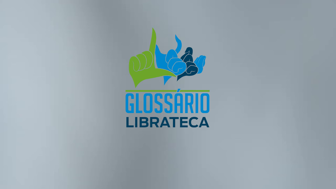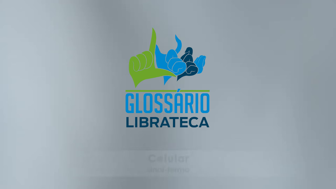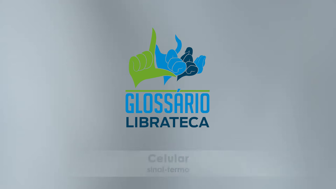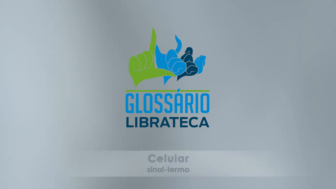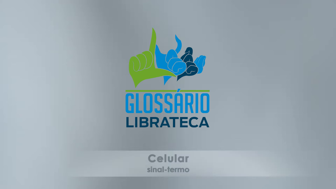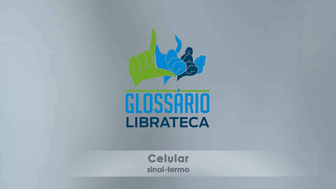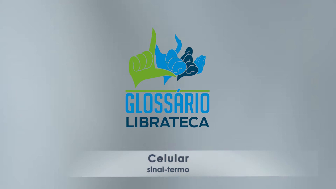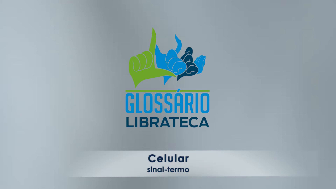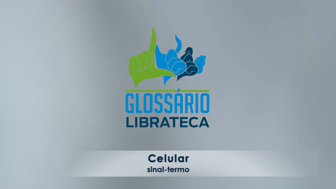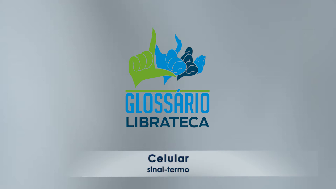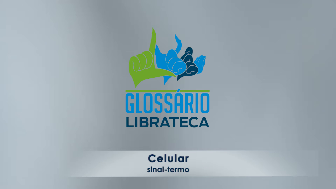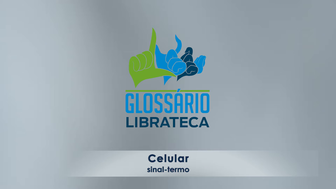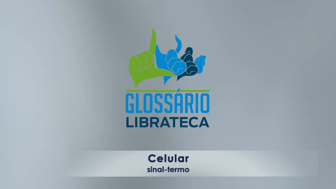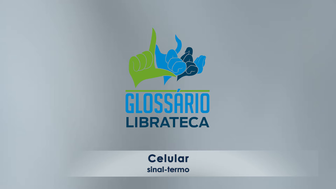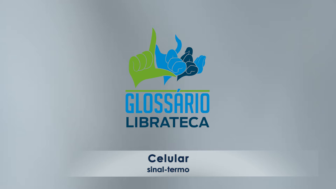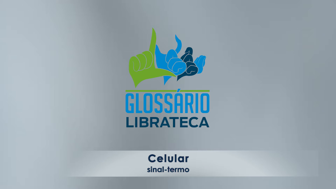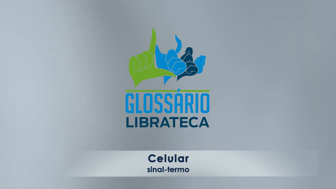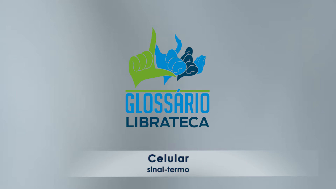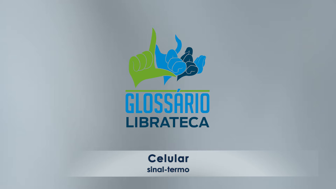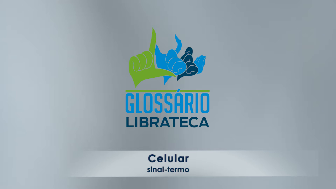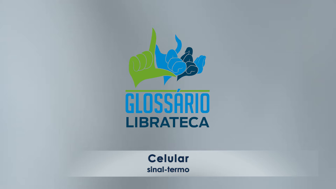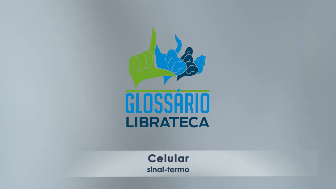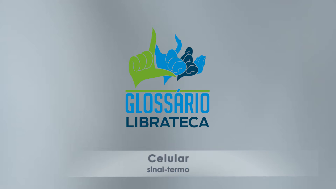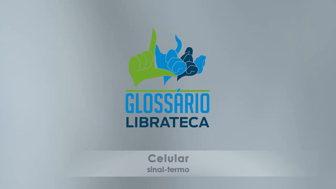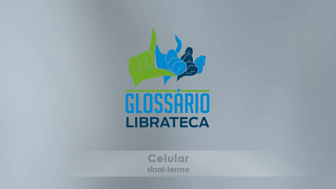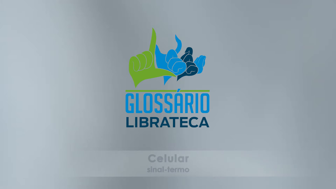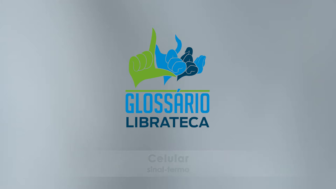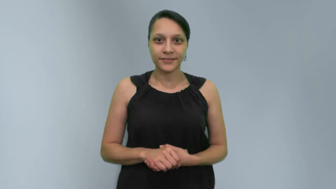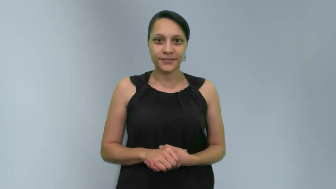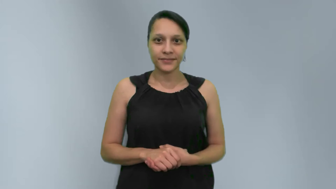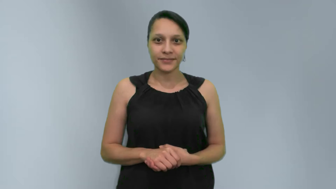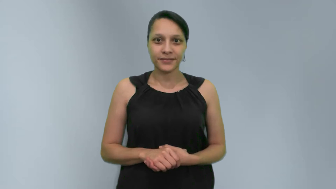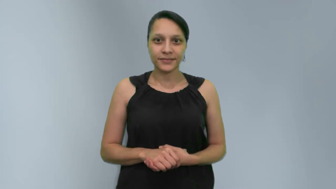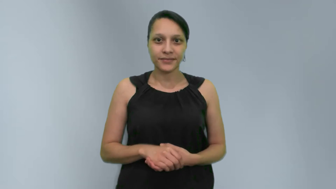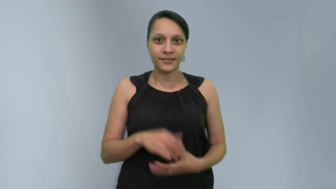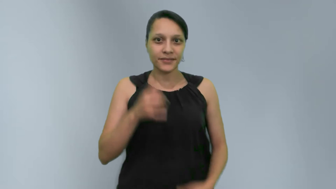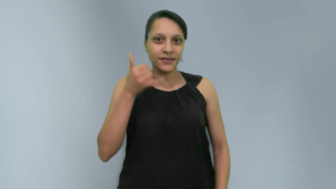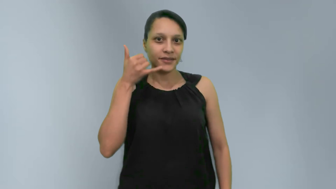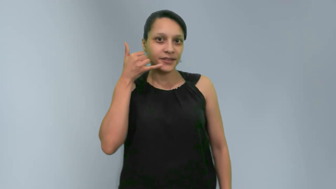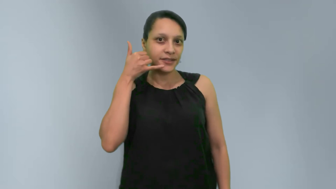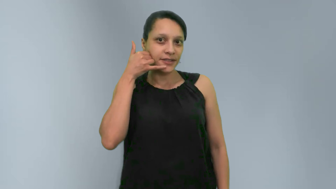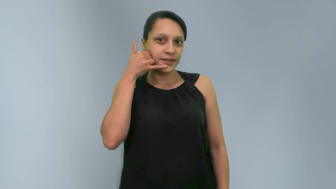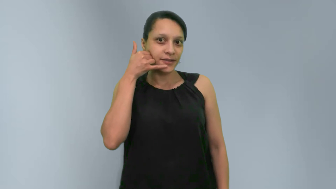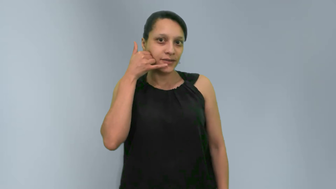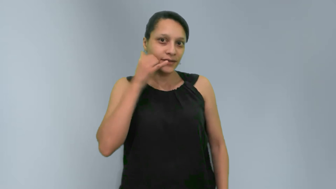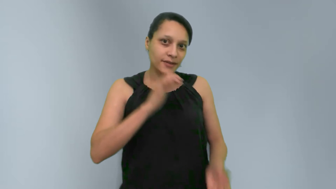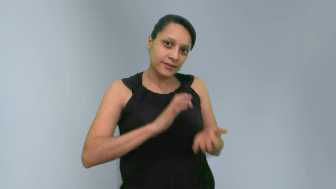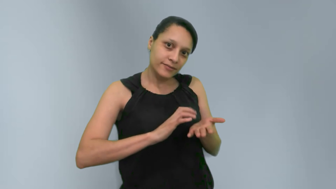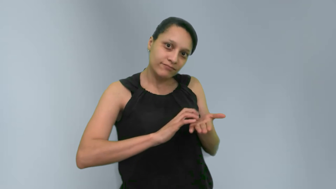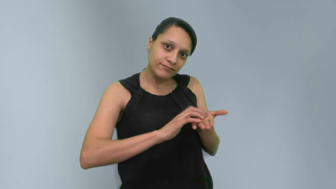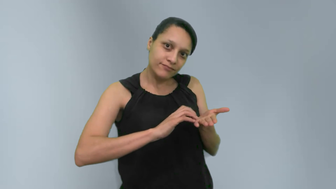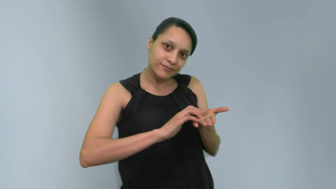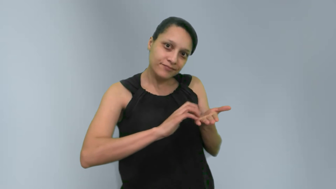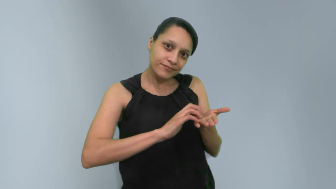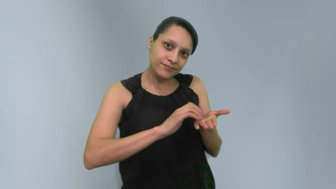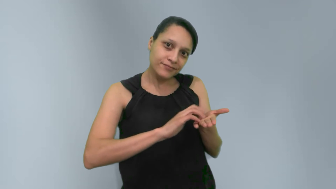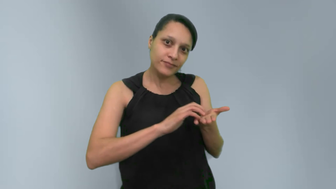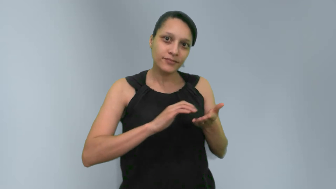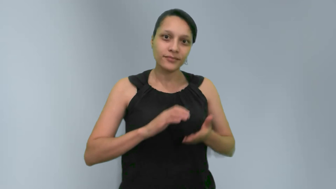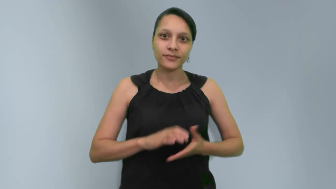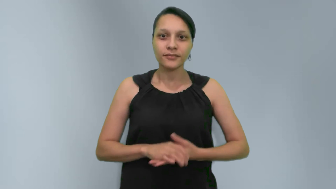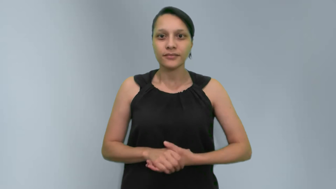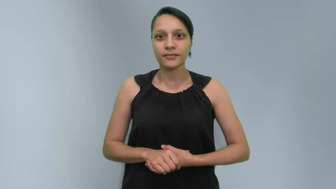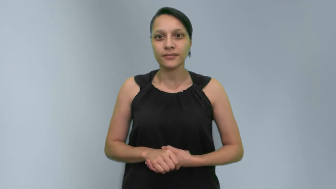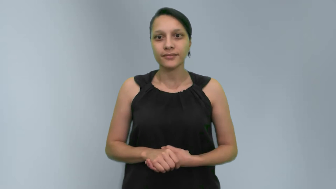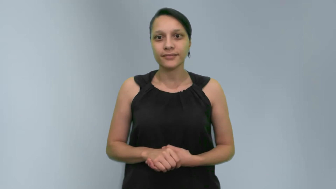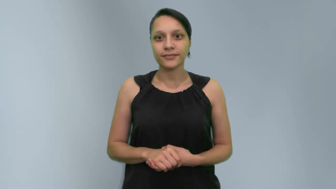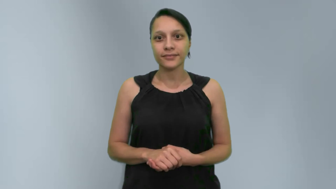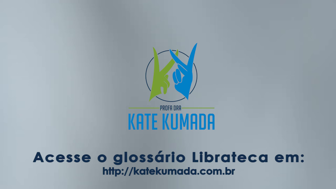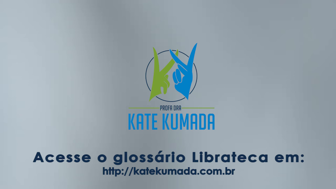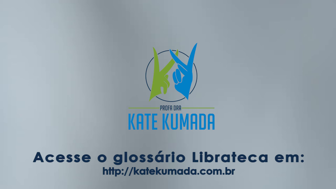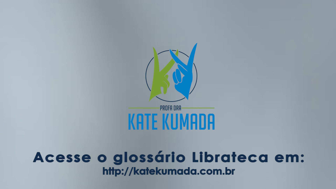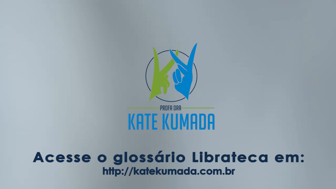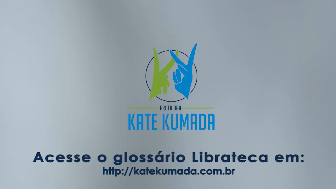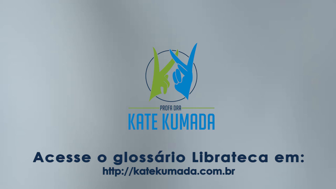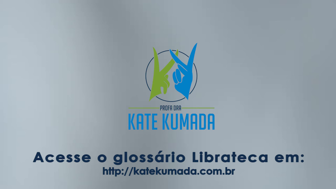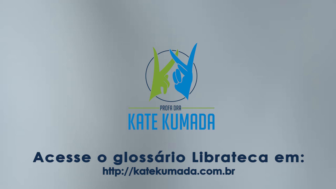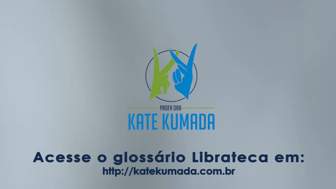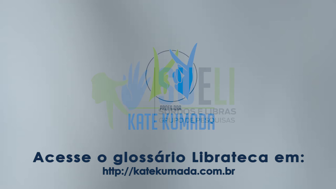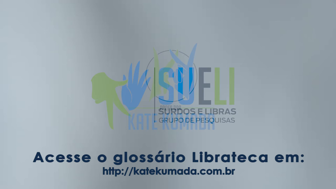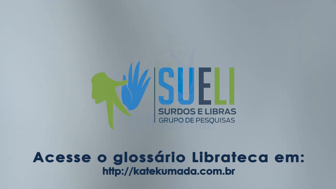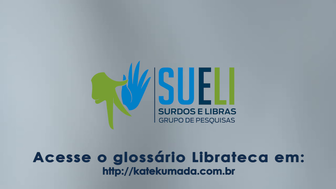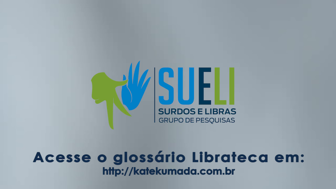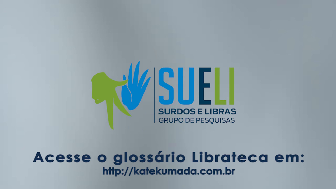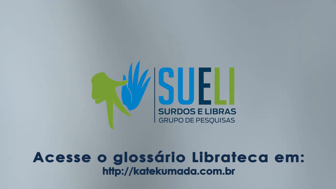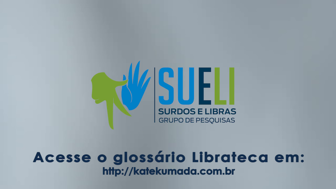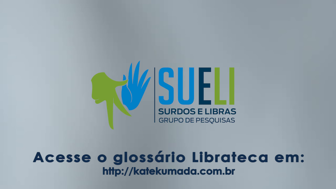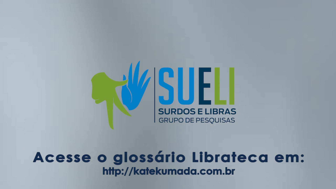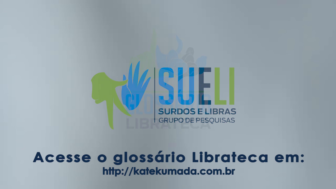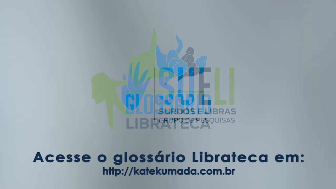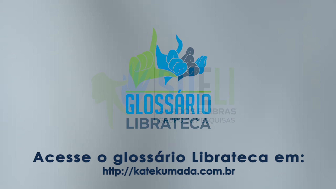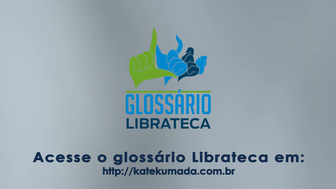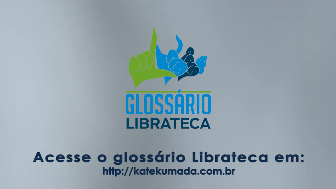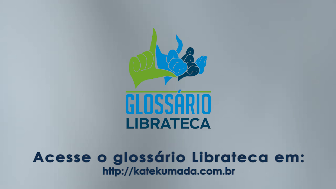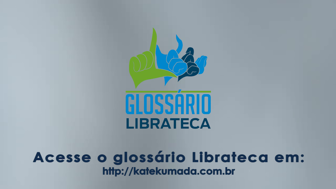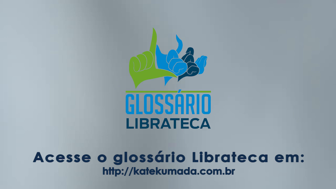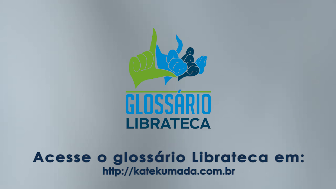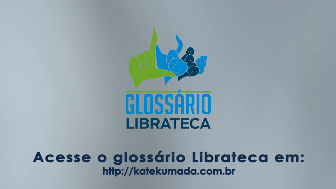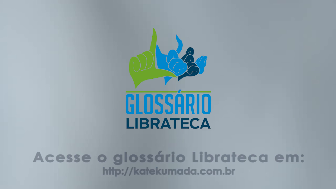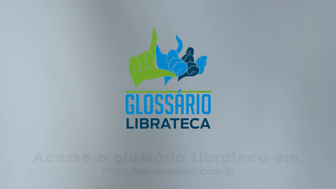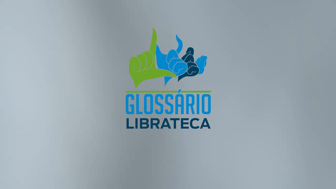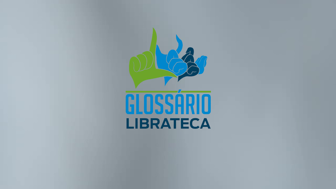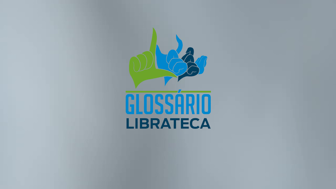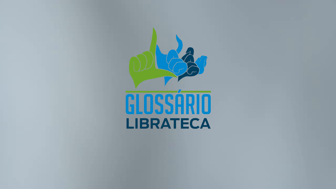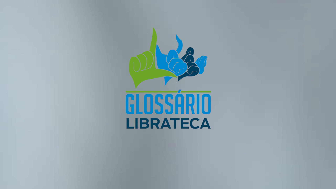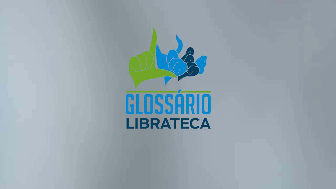Celular